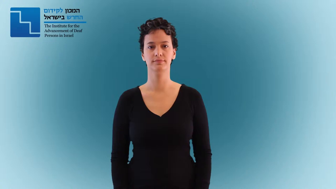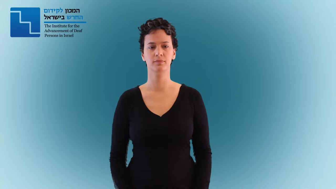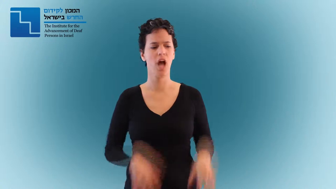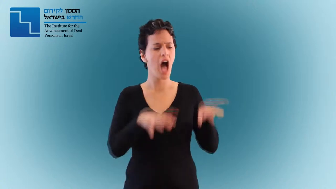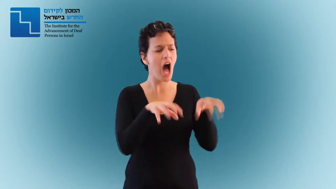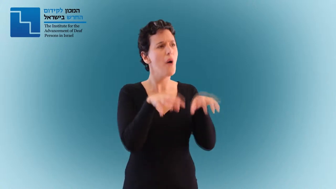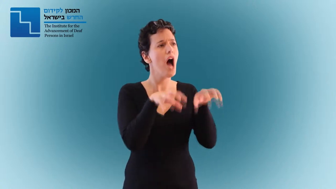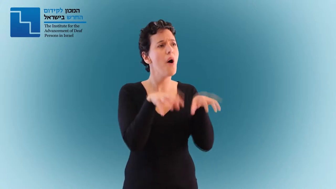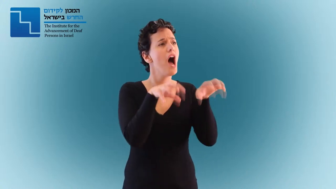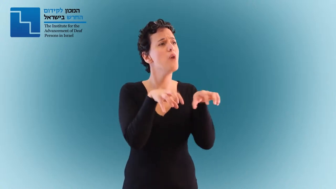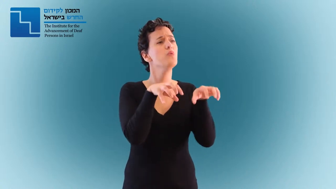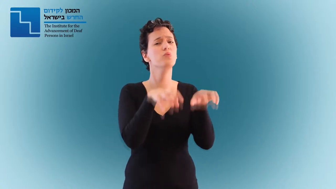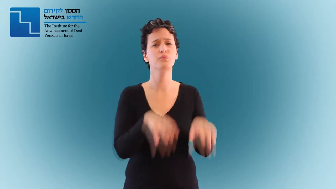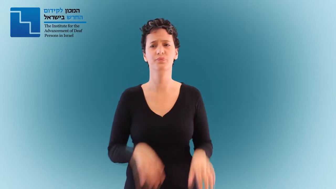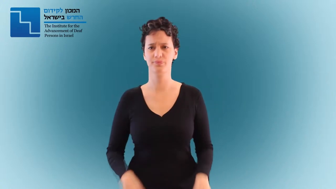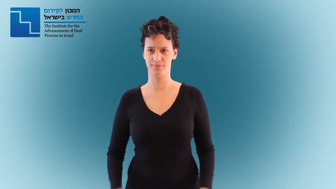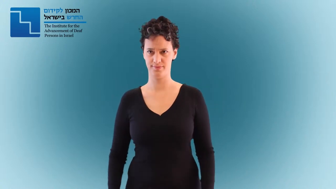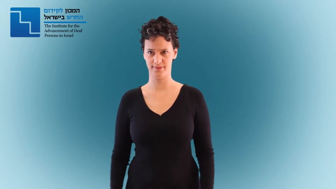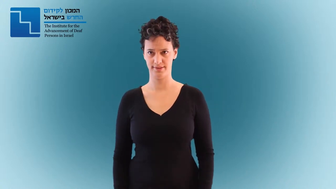לנבוח